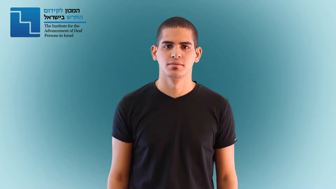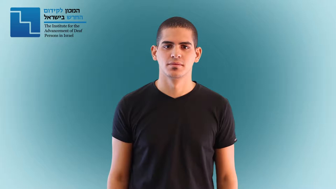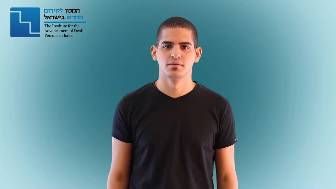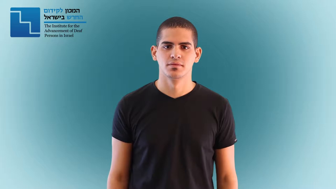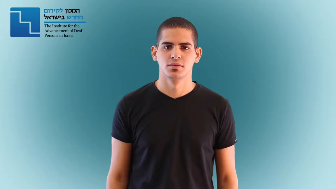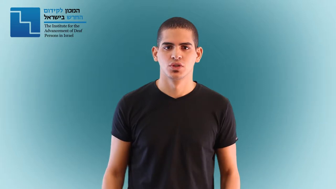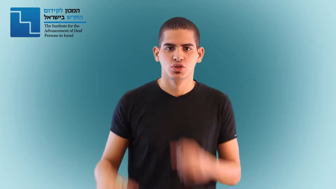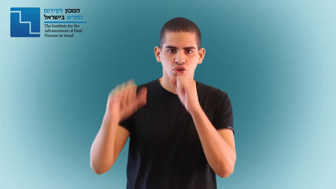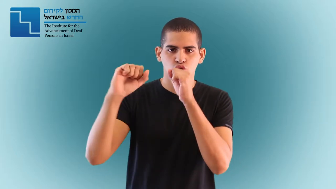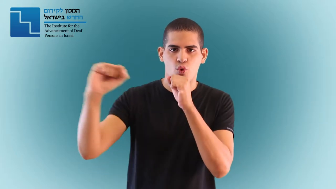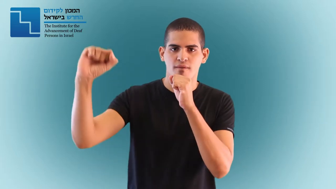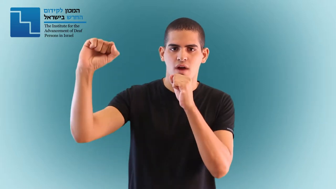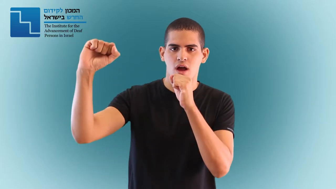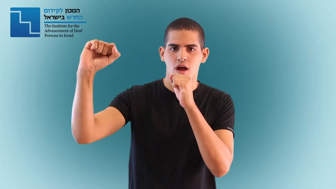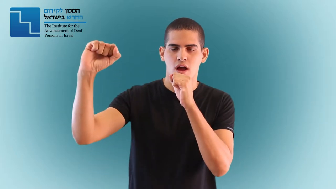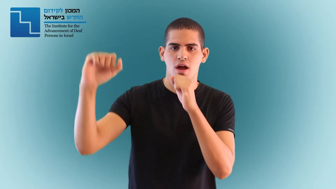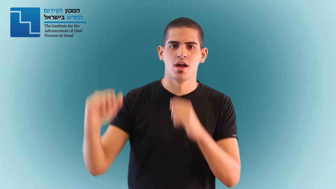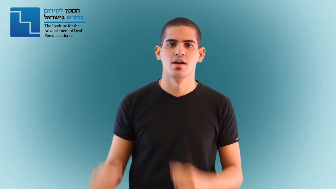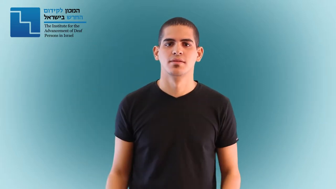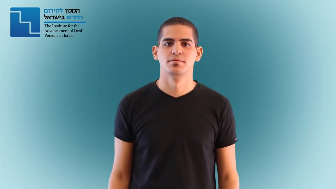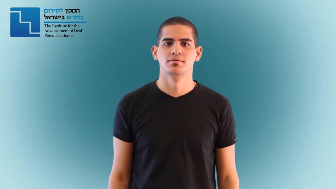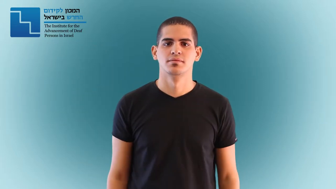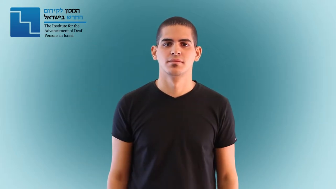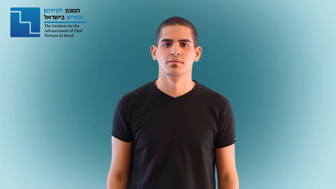שופר